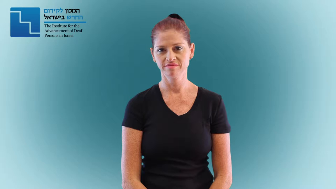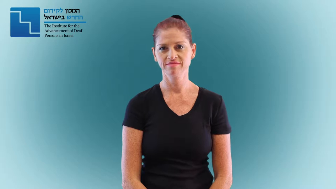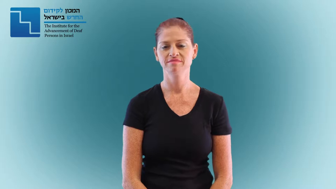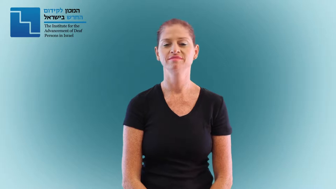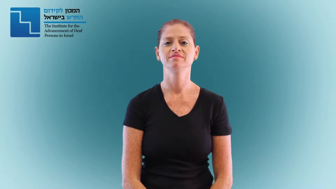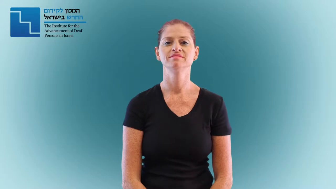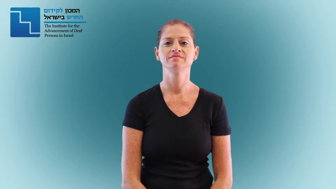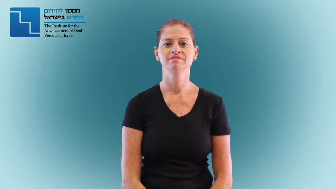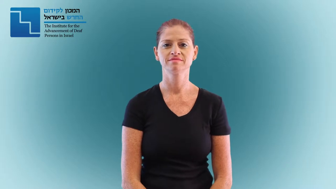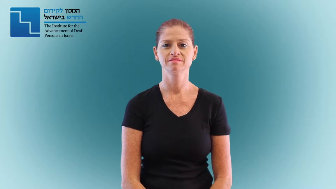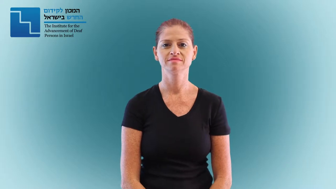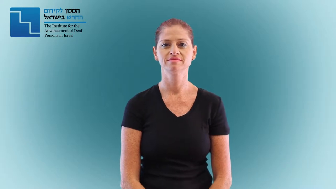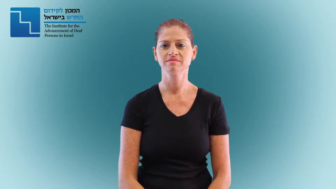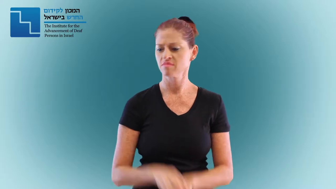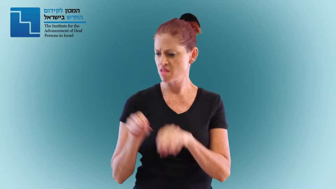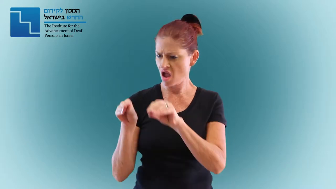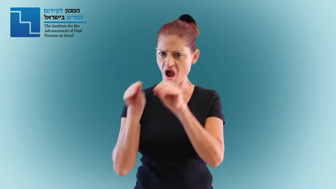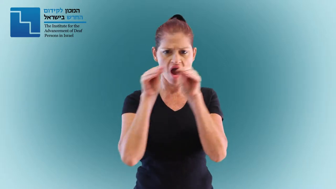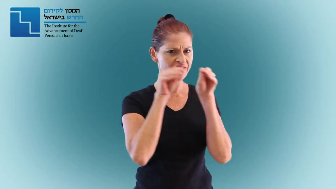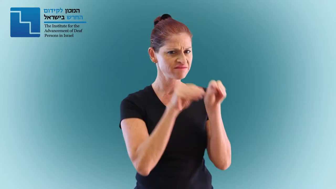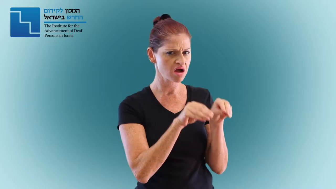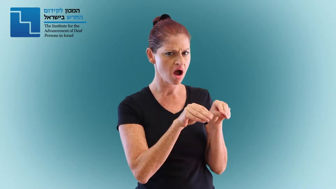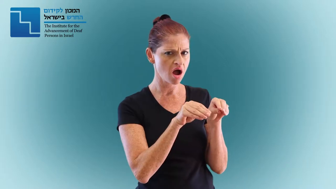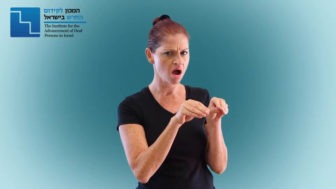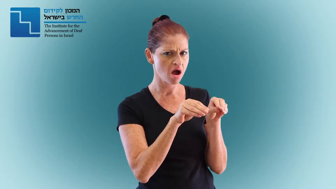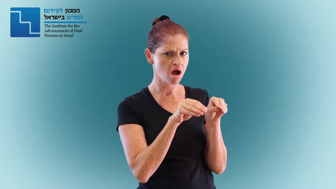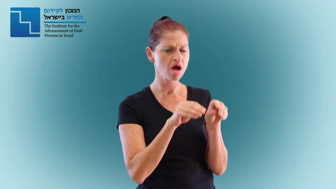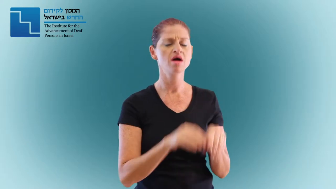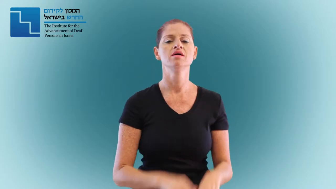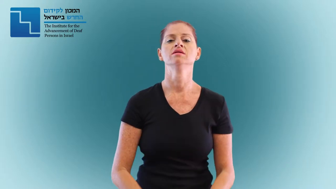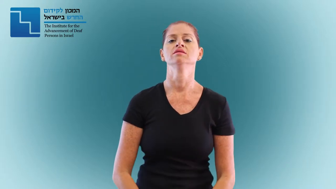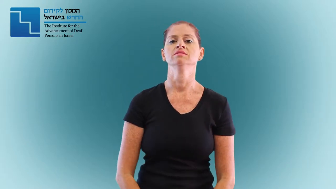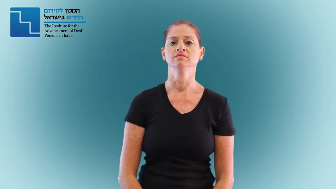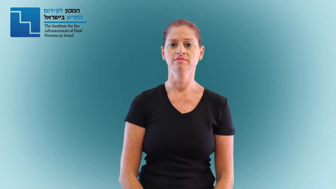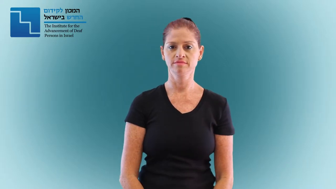עבר